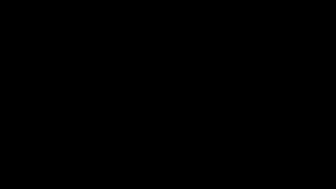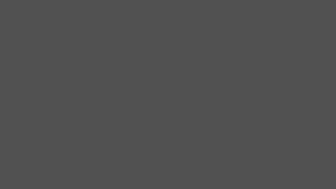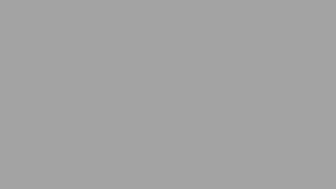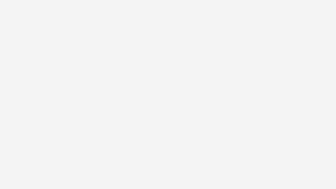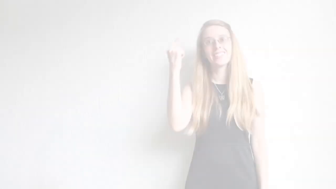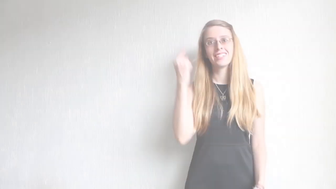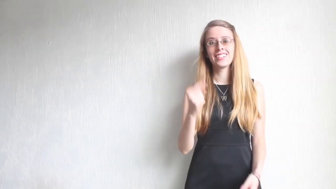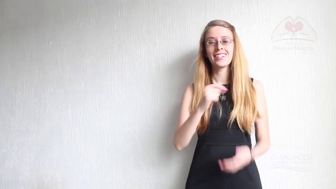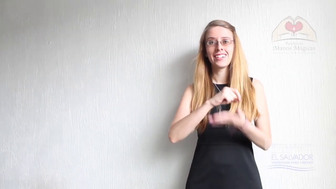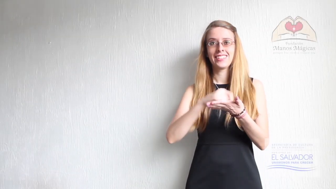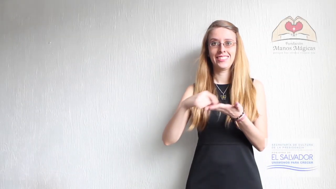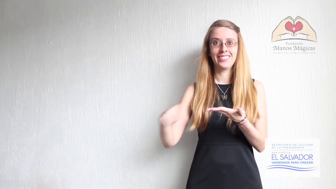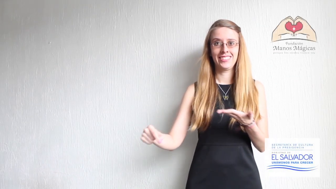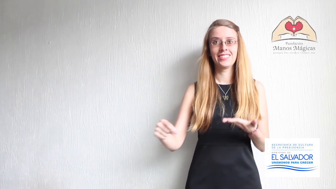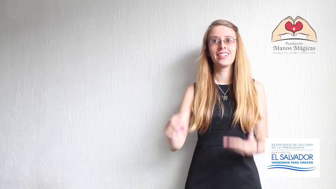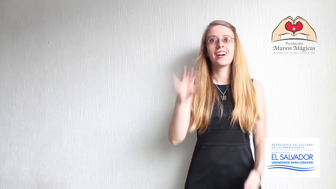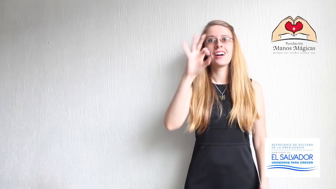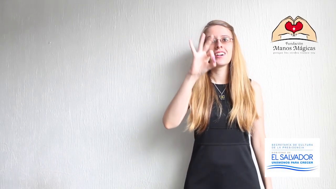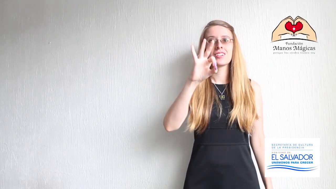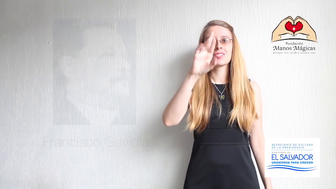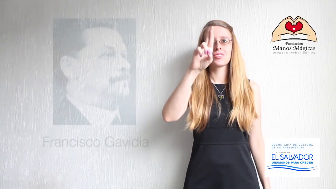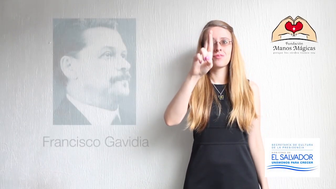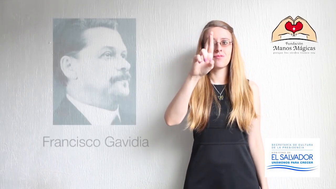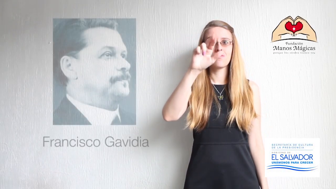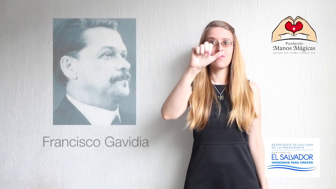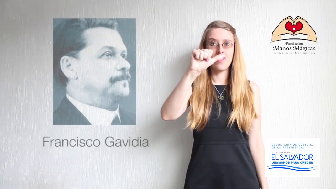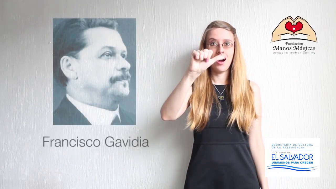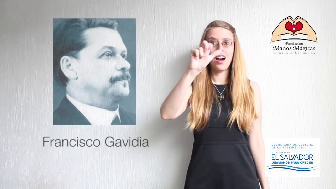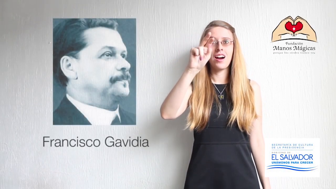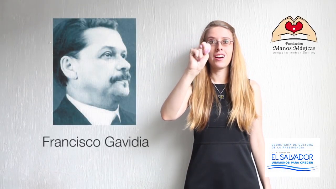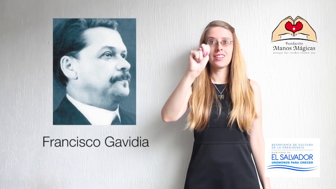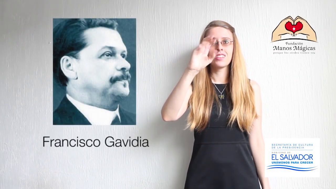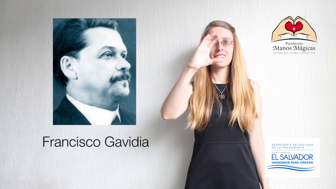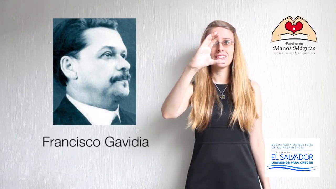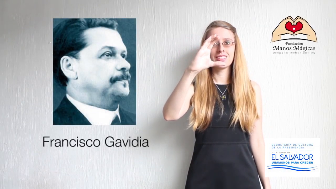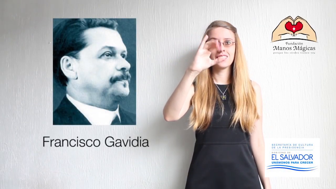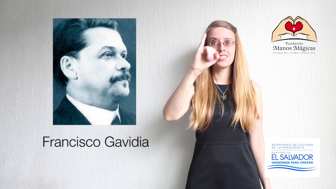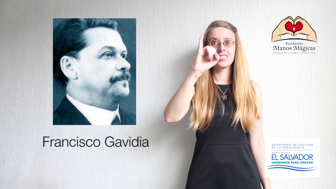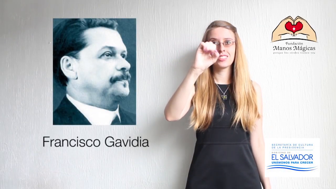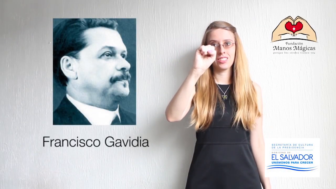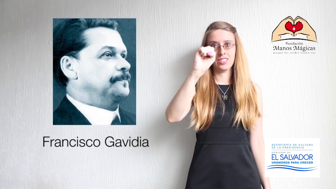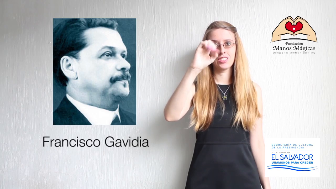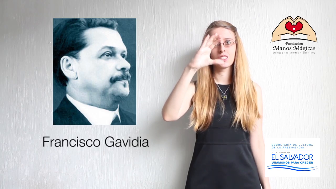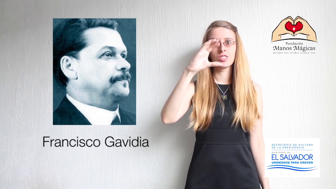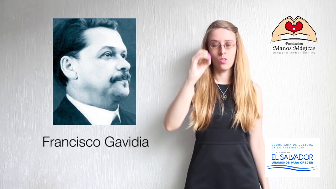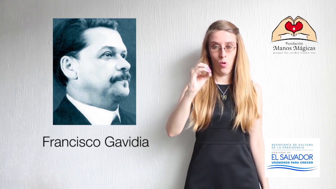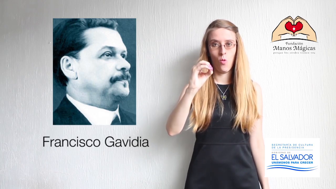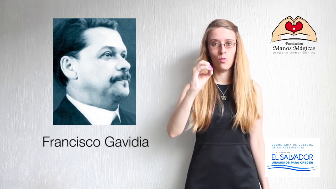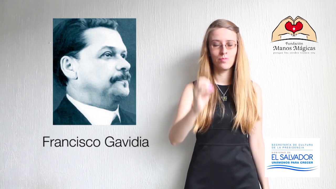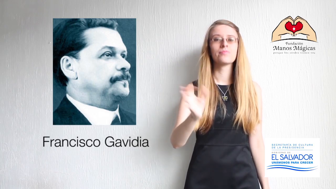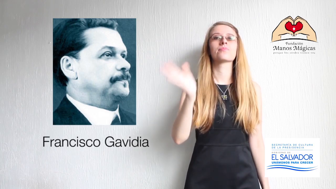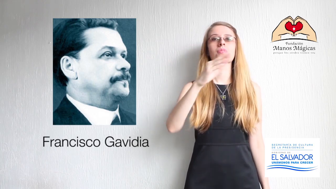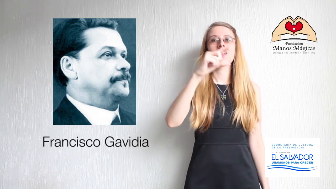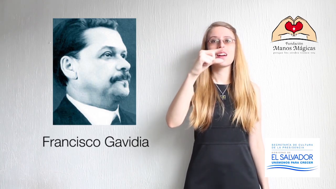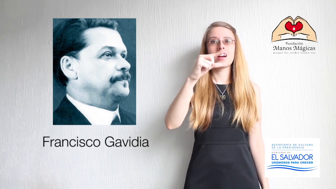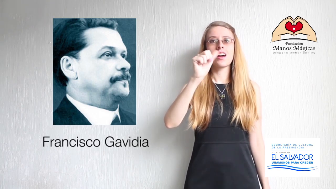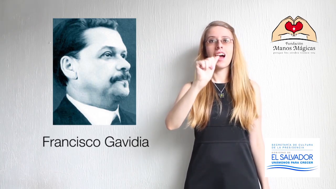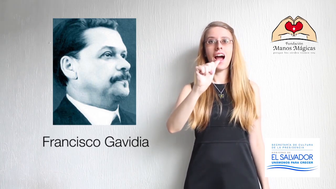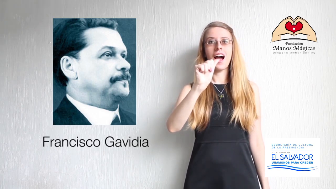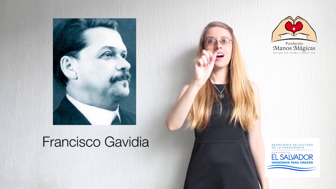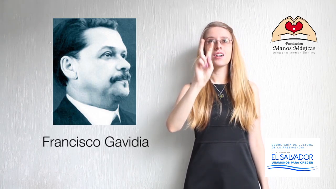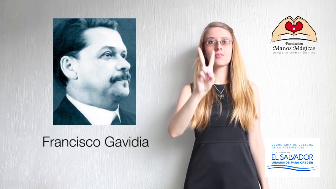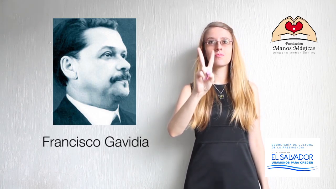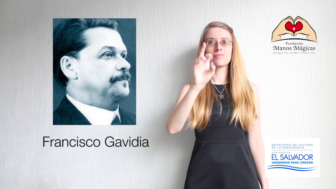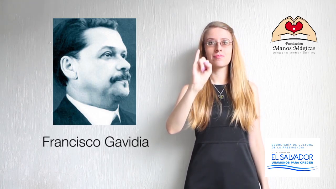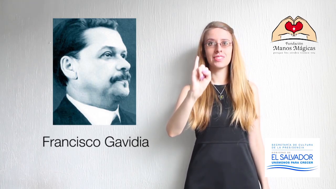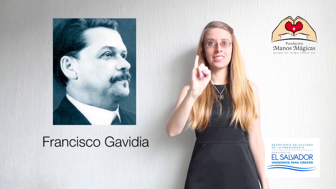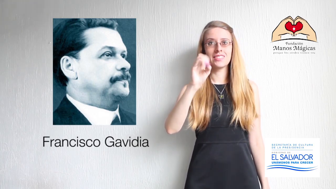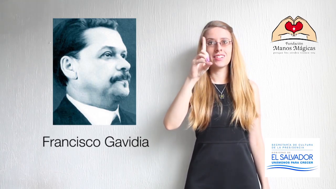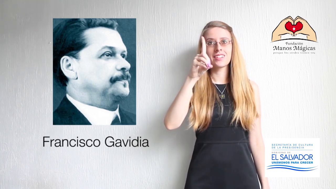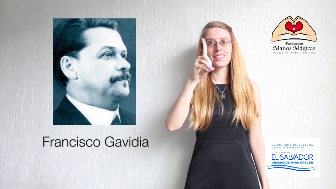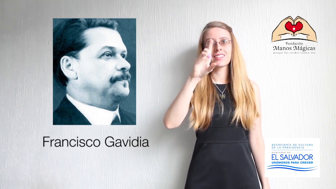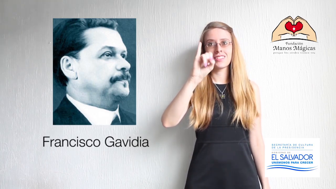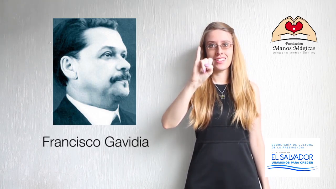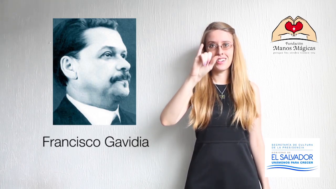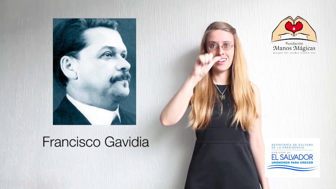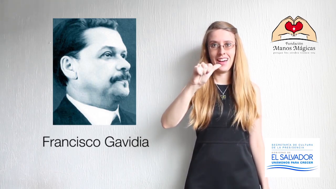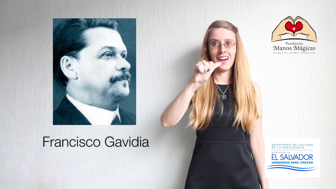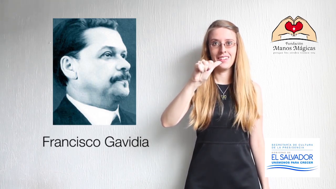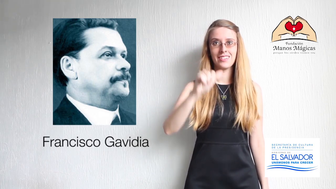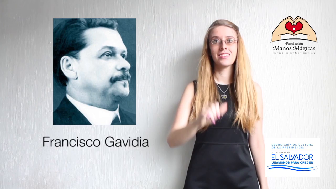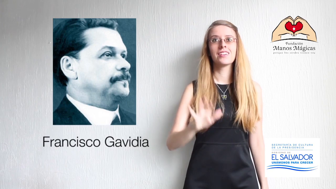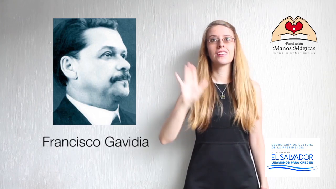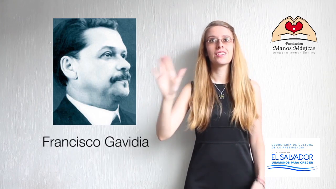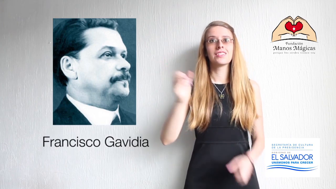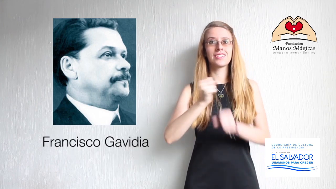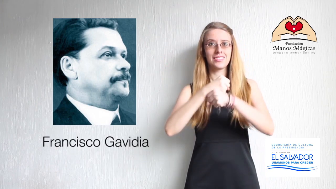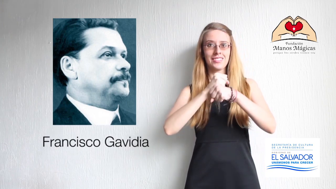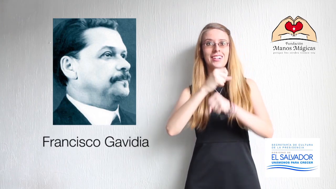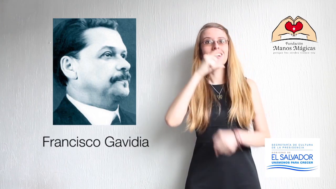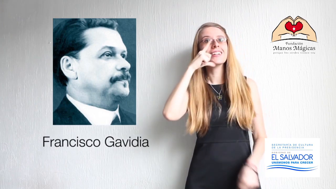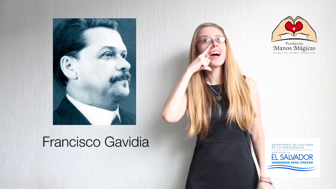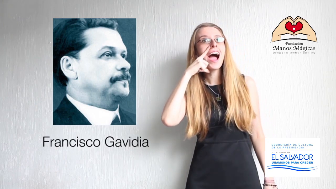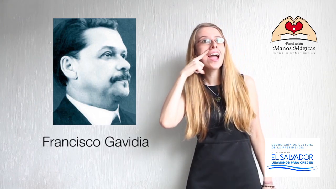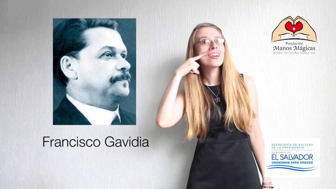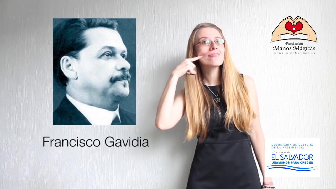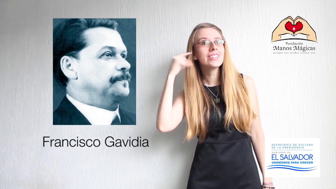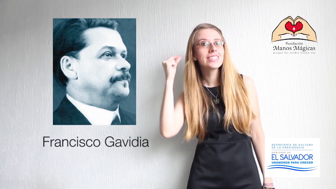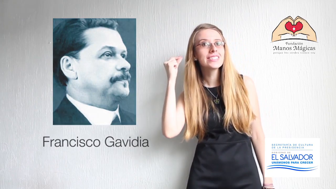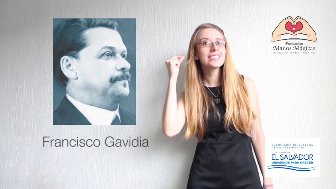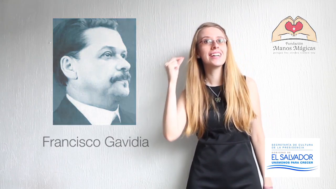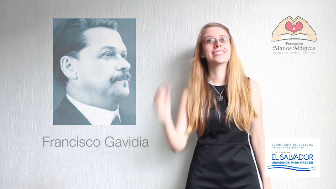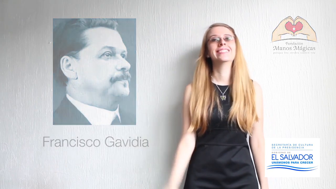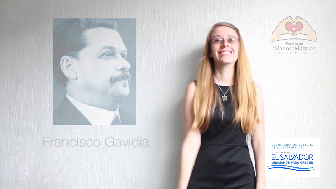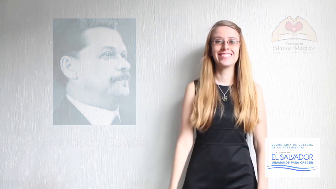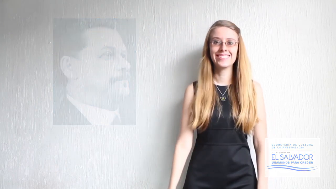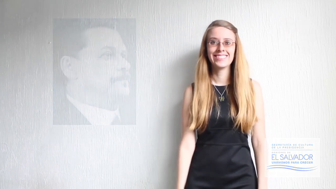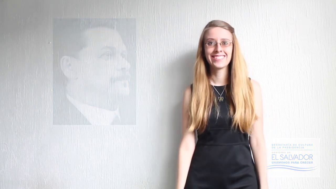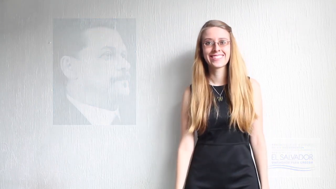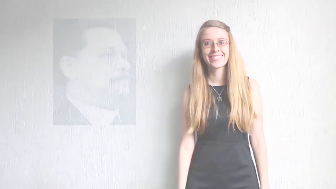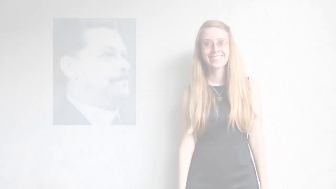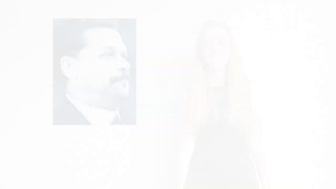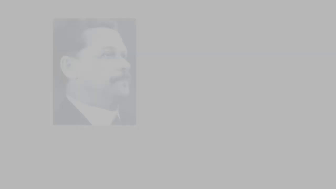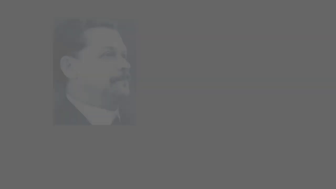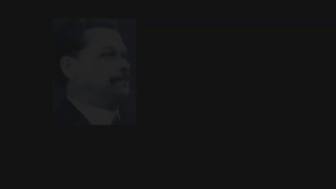Francisco Gavidia